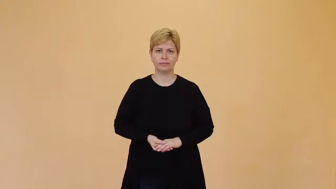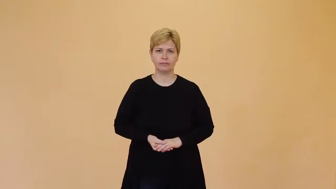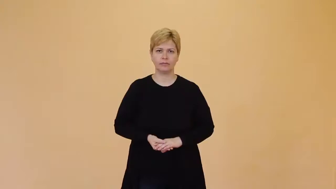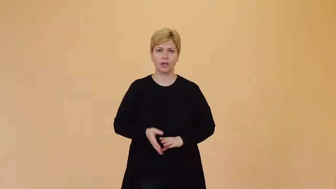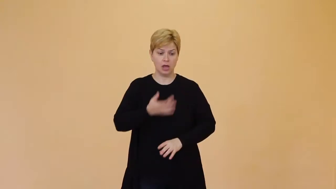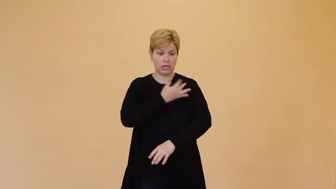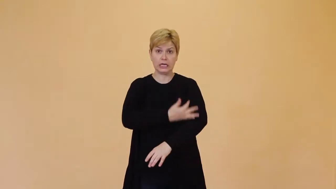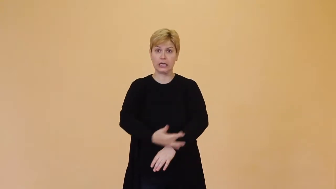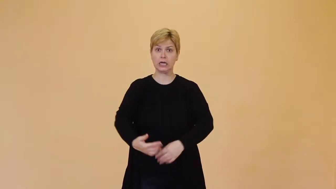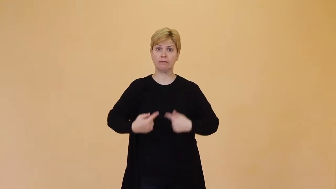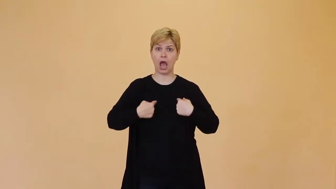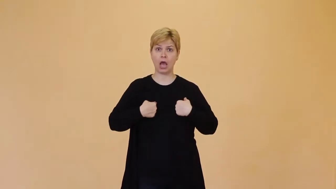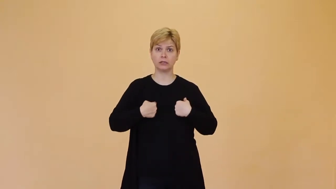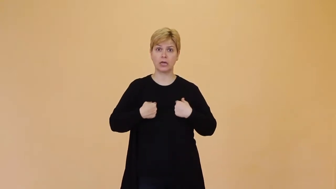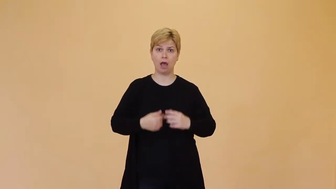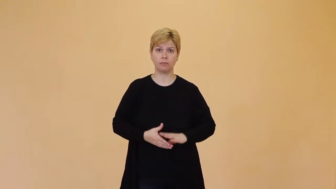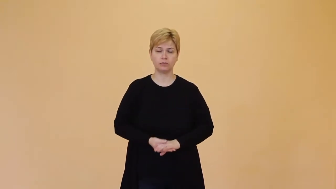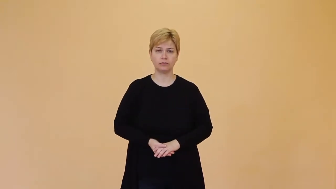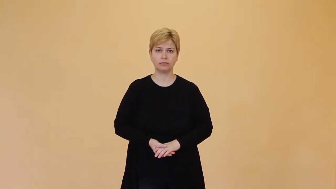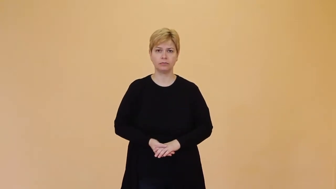krvácam